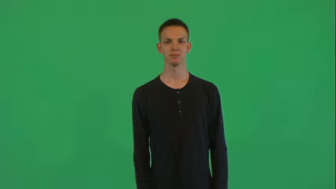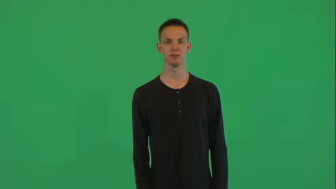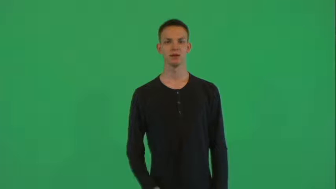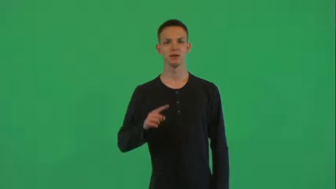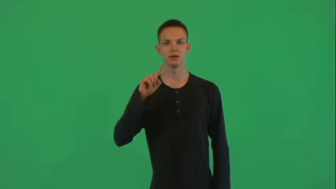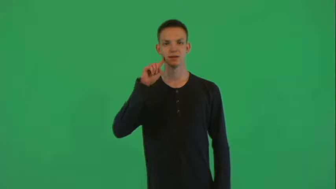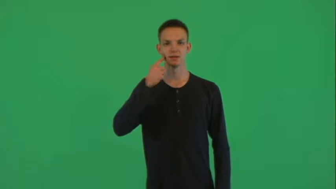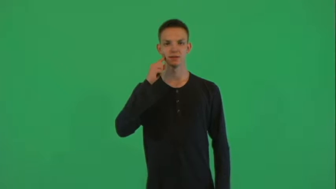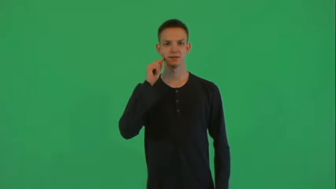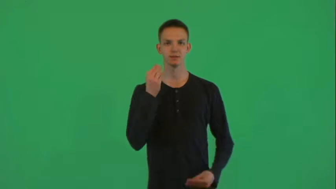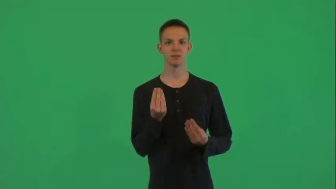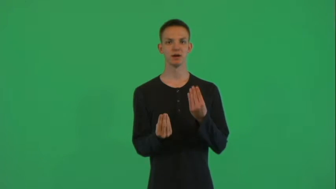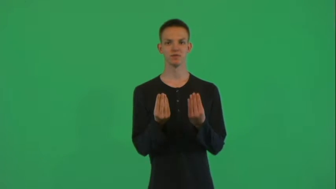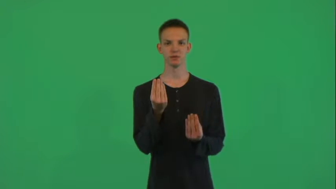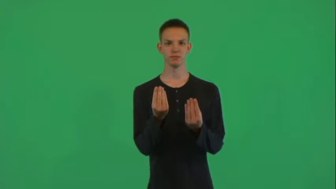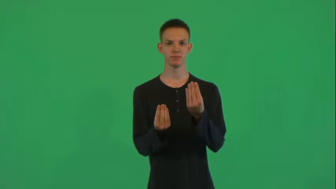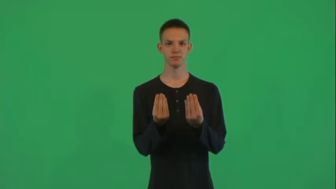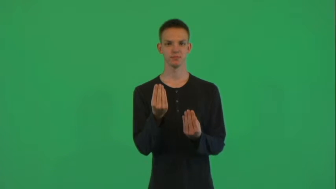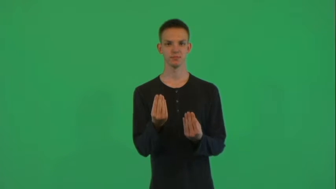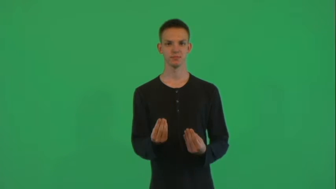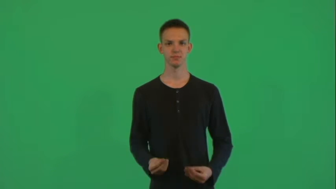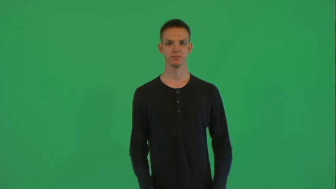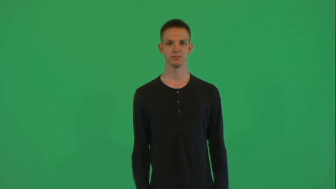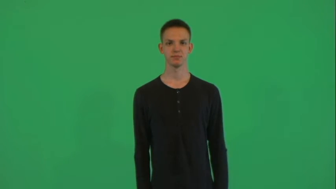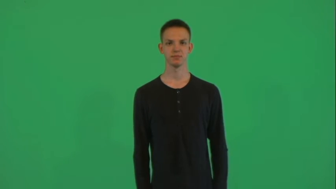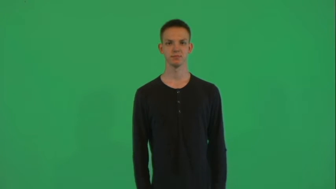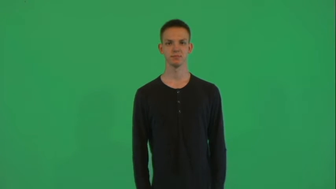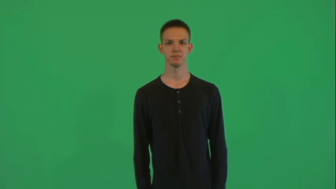zabawki